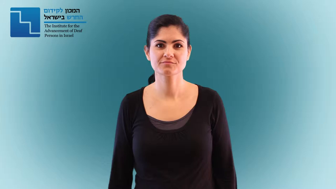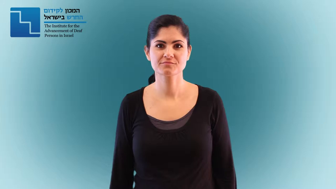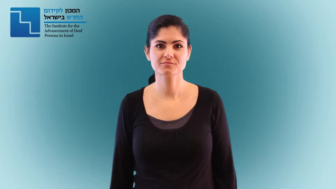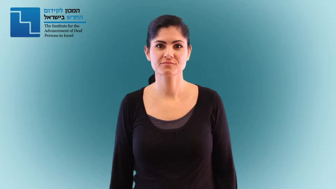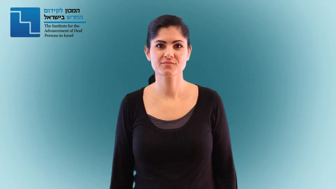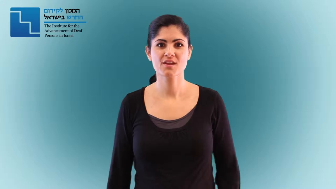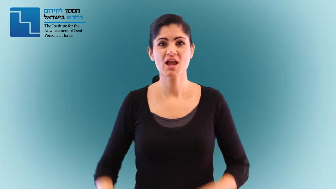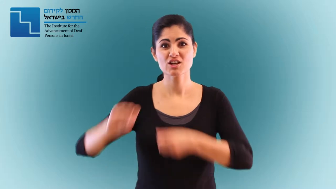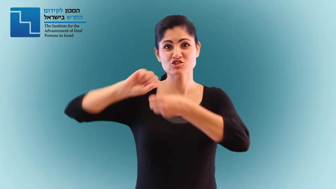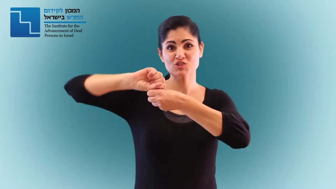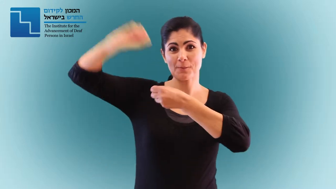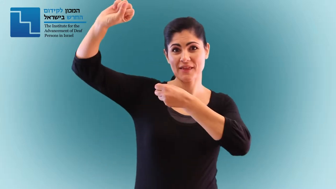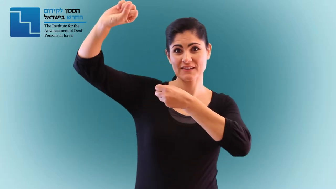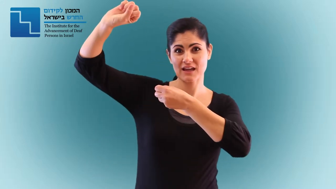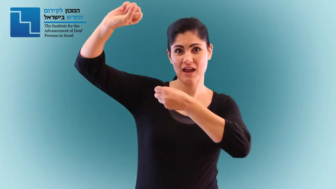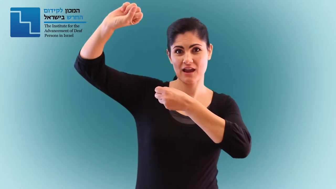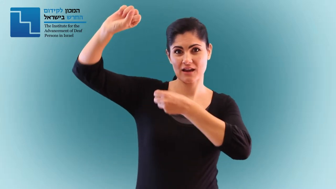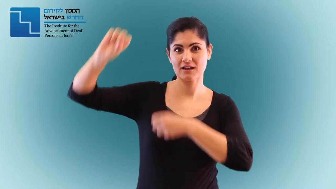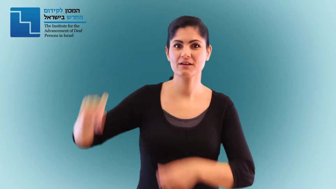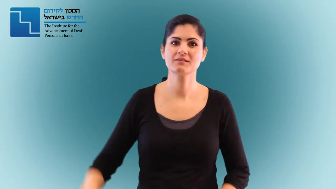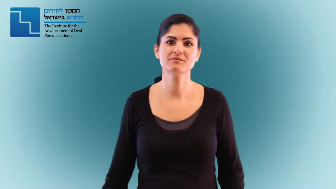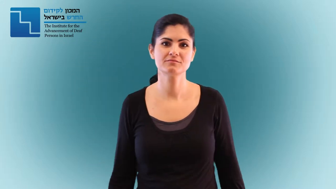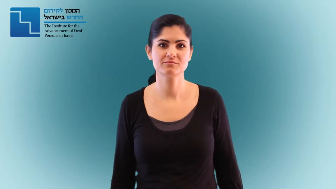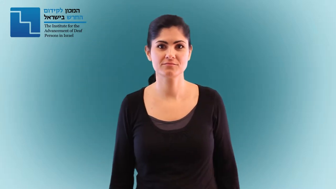שמפניה